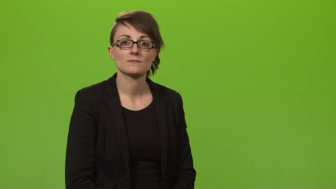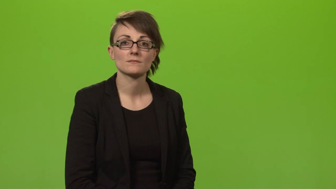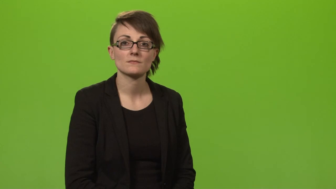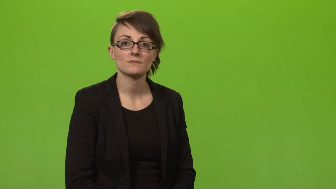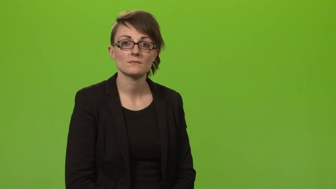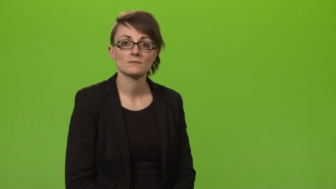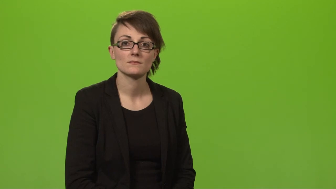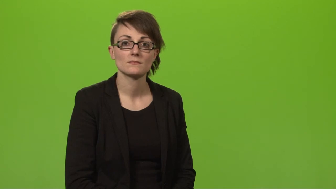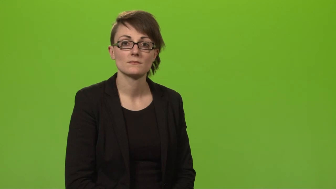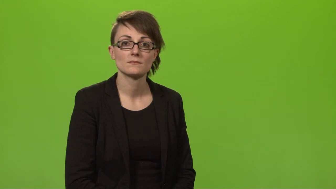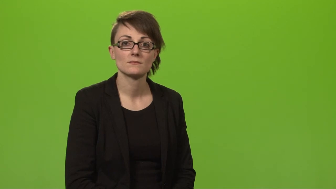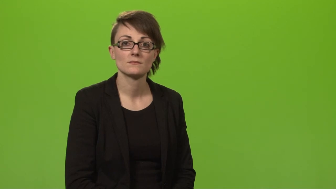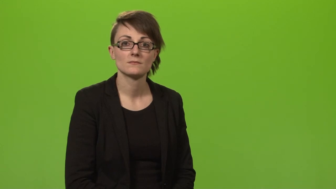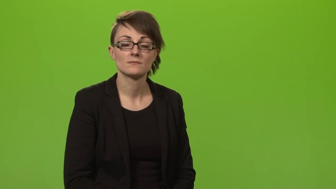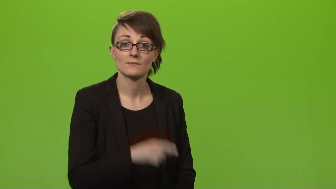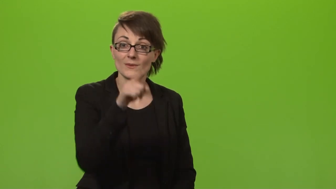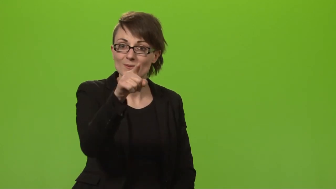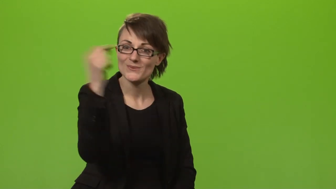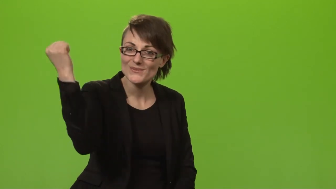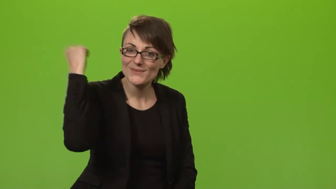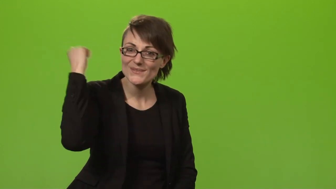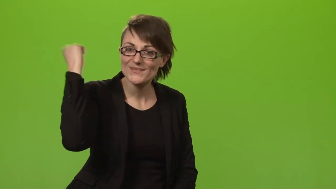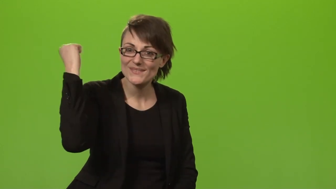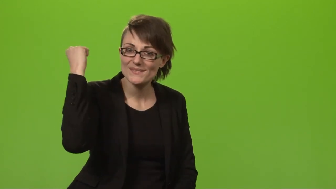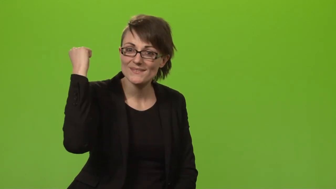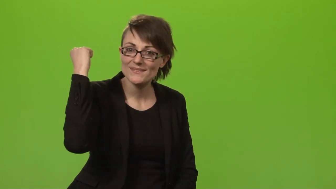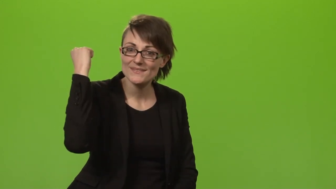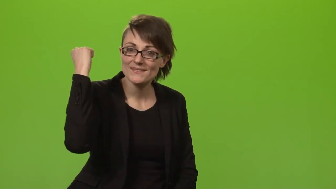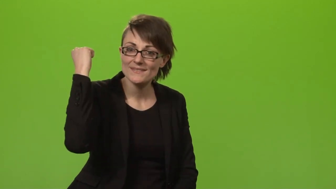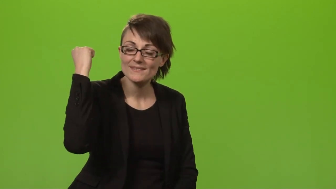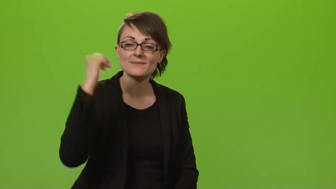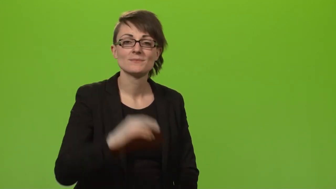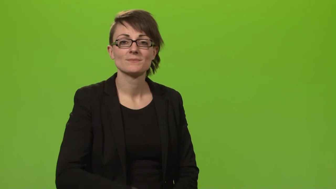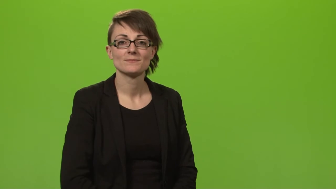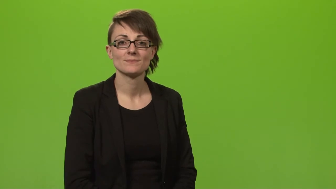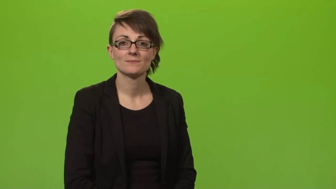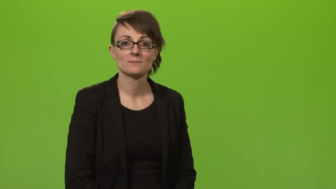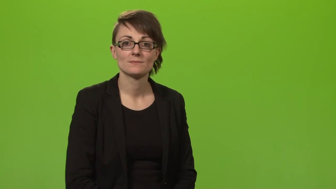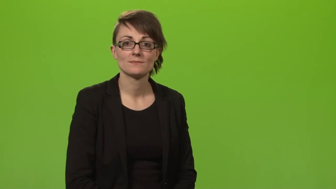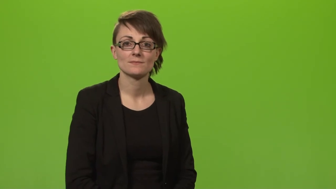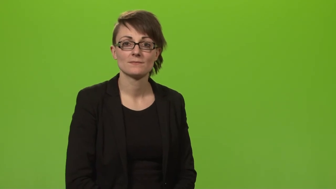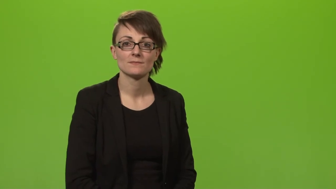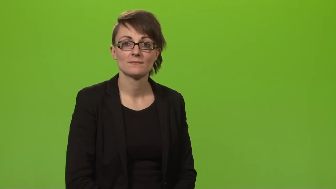duglegur strákur,stelpa